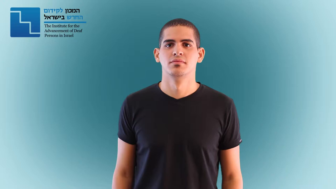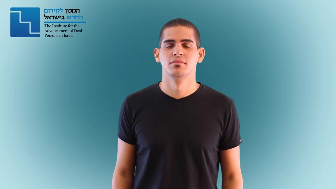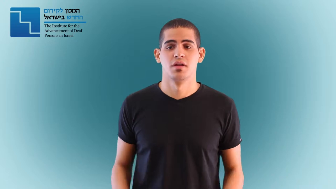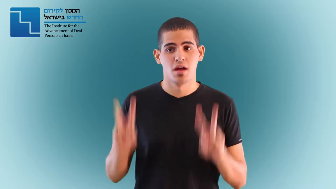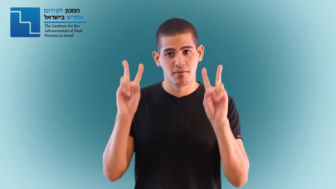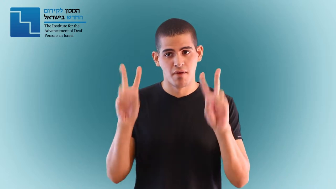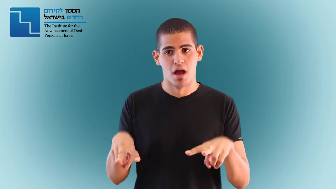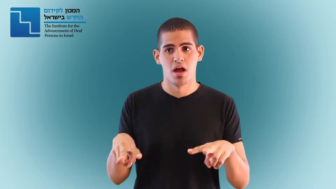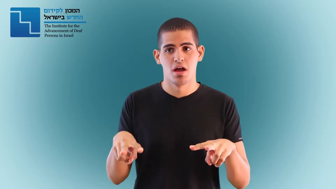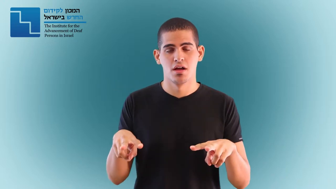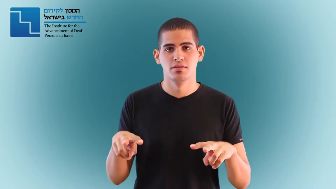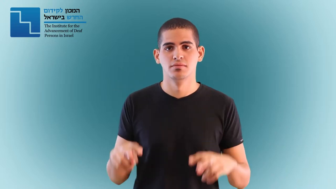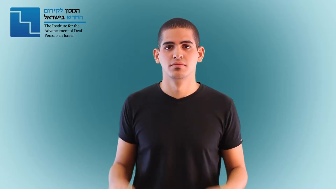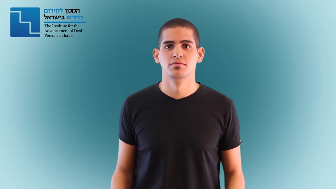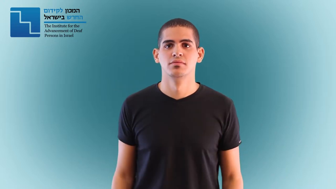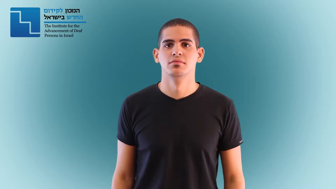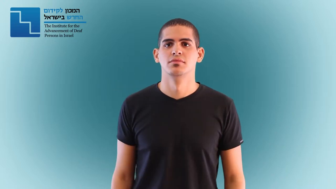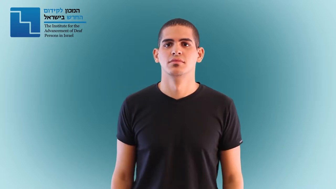אמיתי